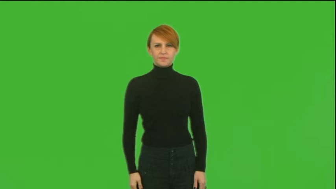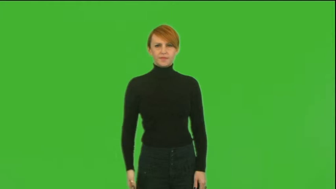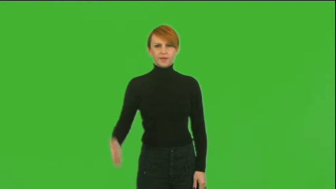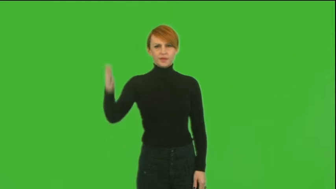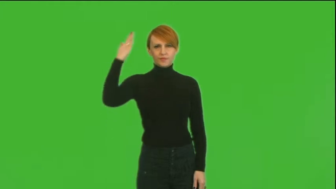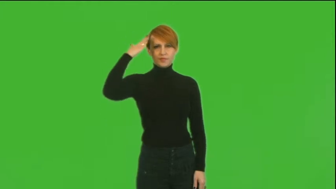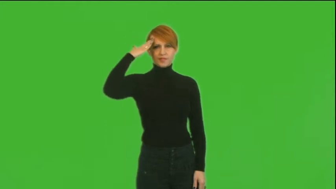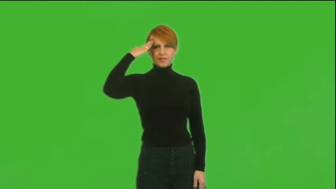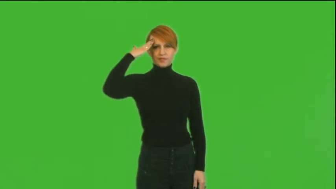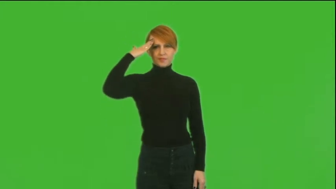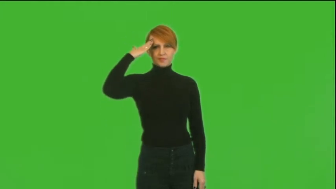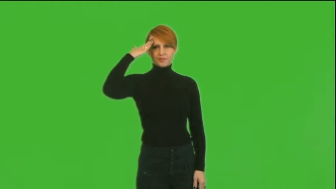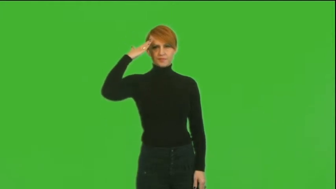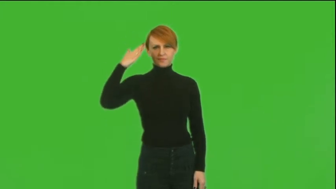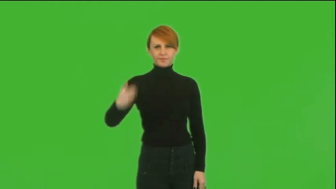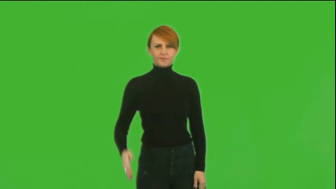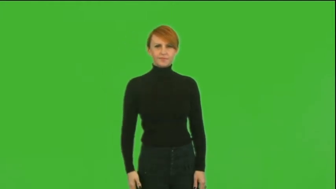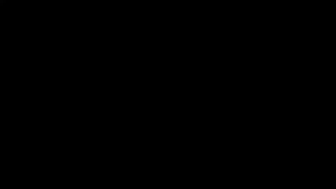wiedzieć